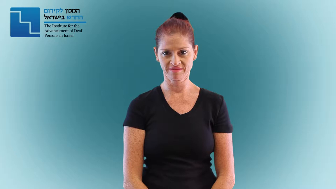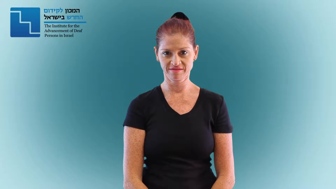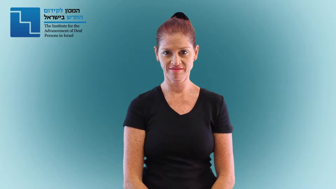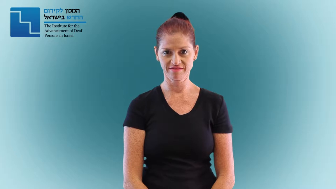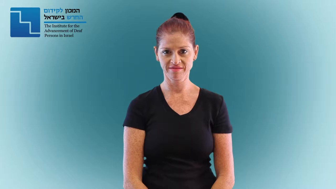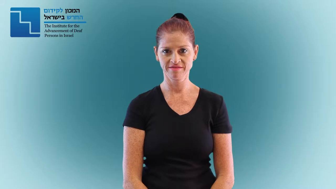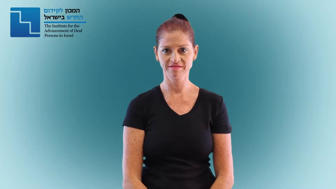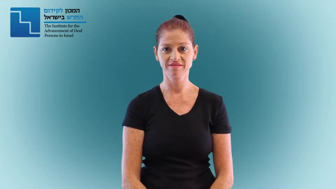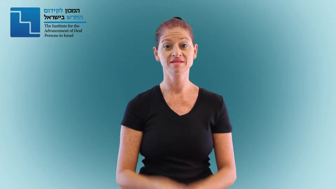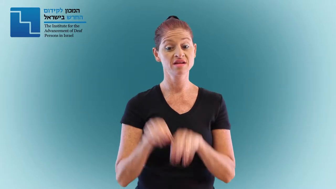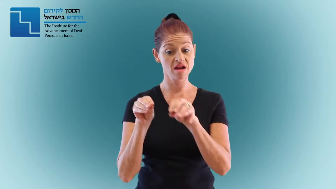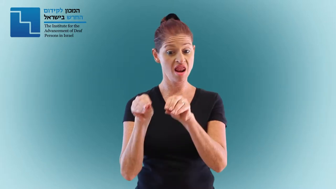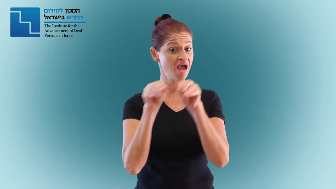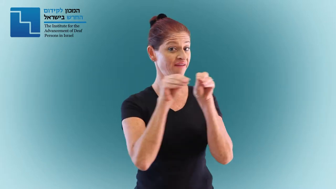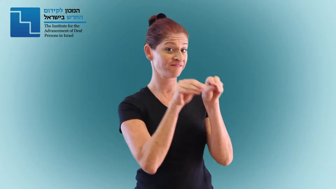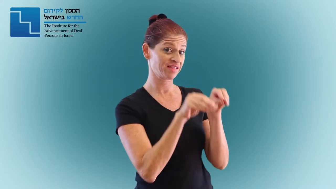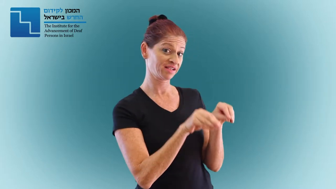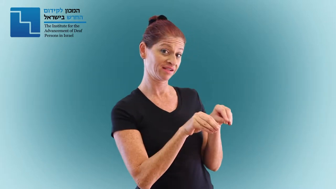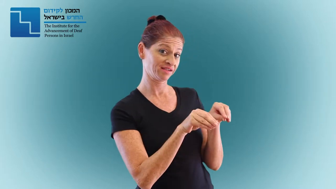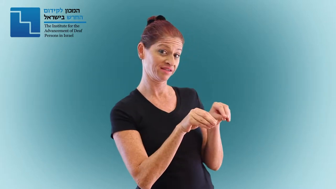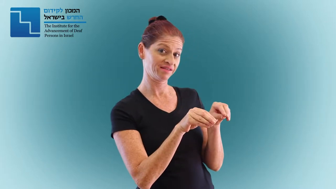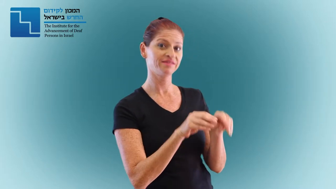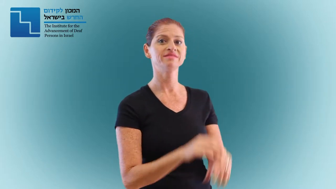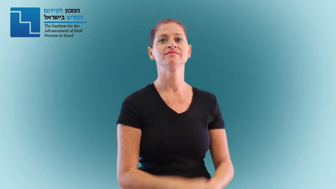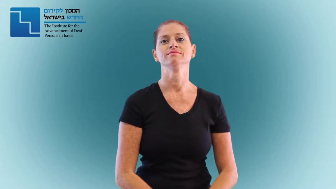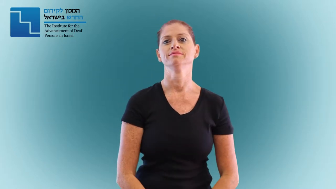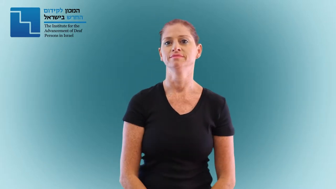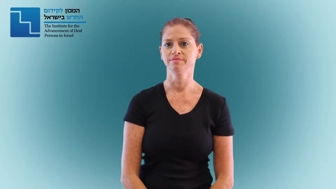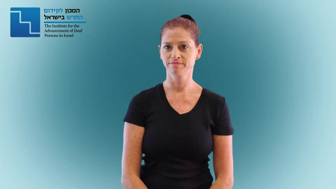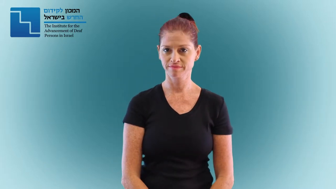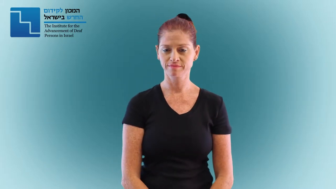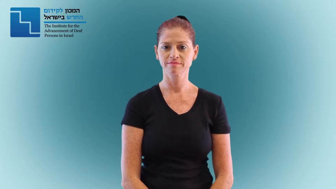להעביר